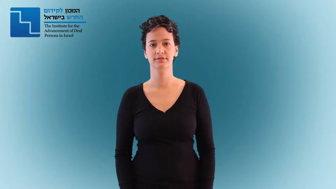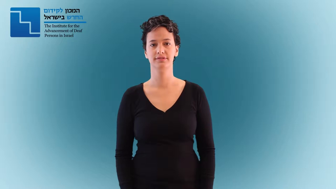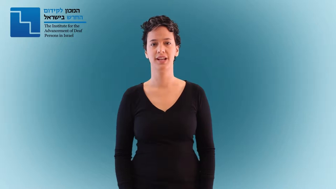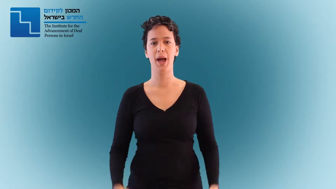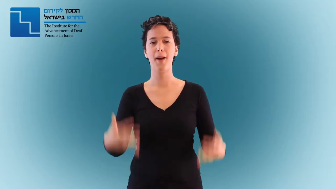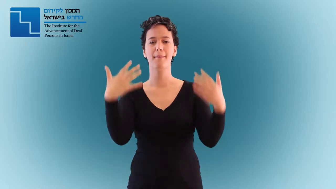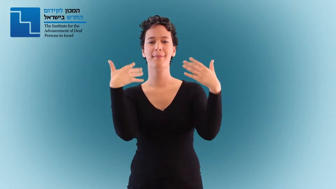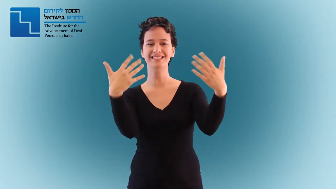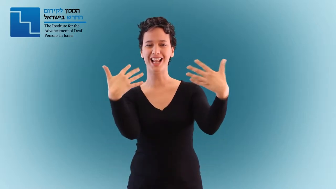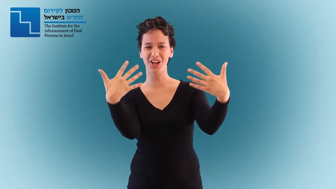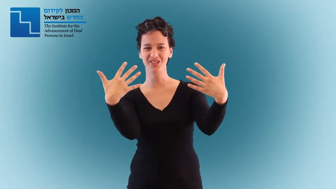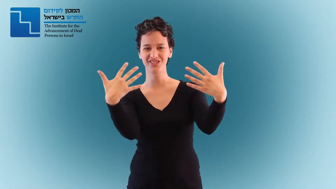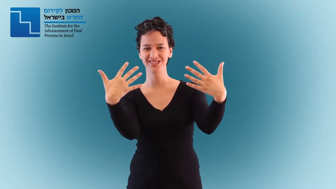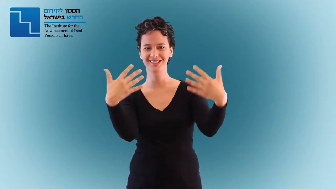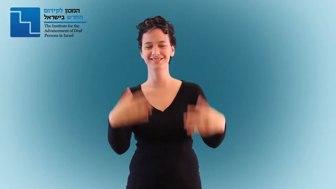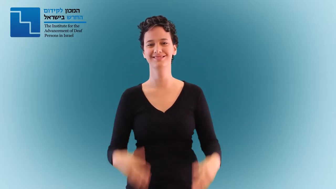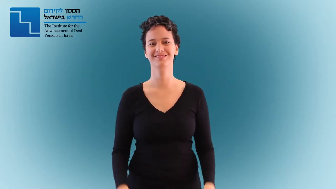מזל טוב